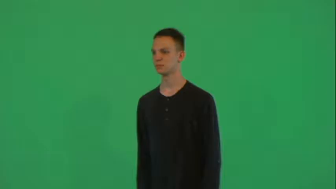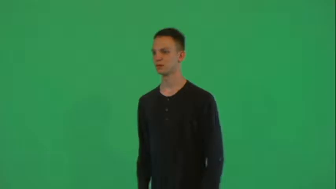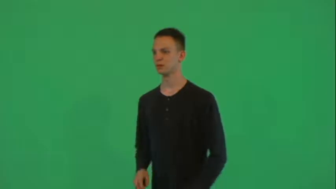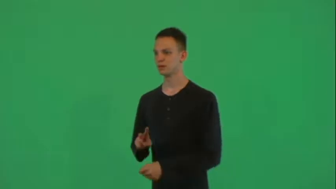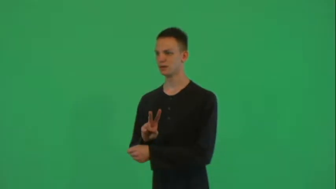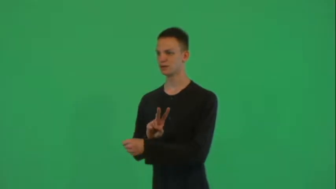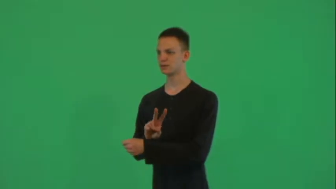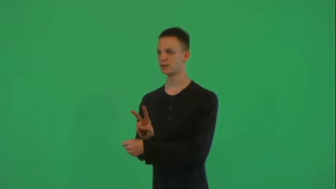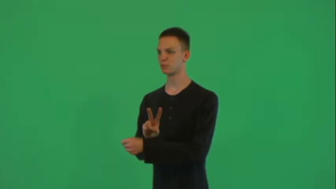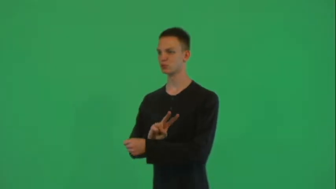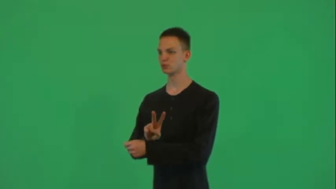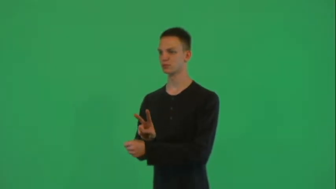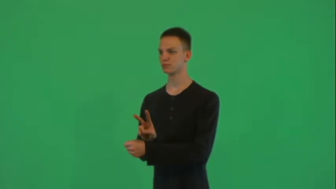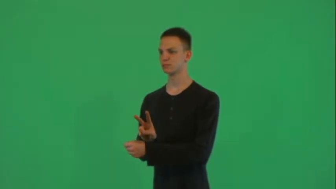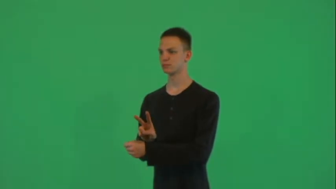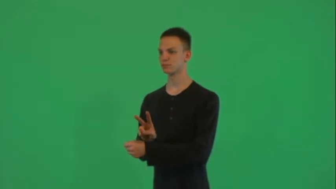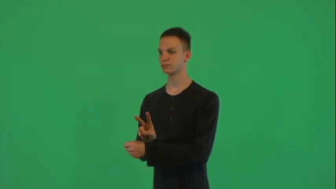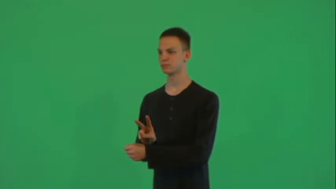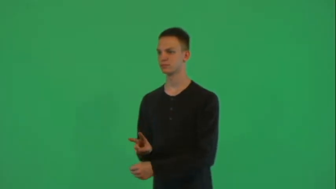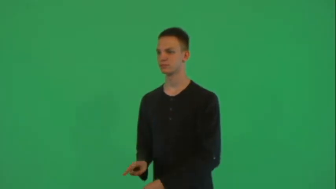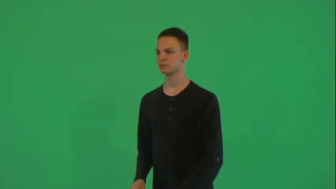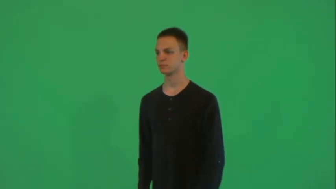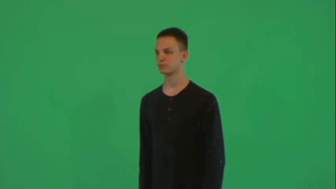Zamość